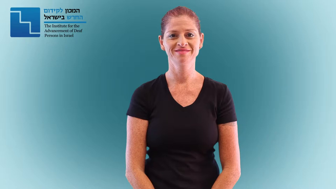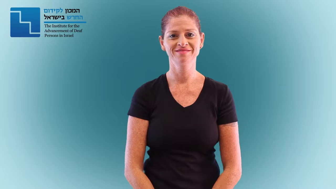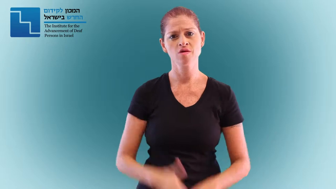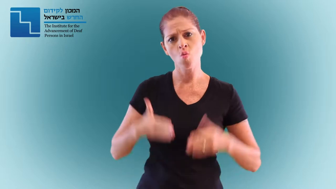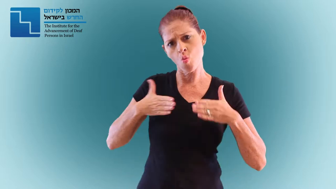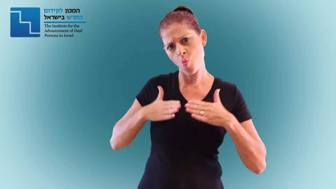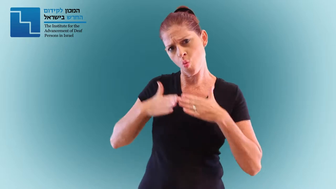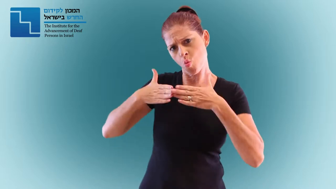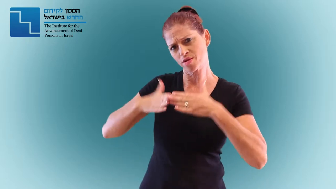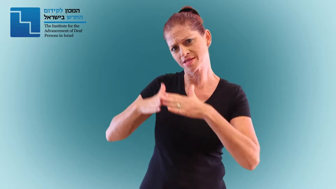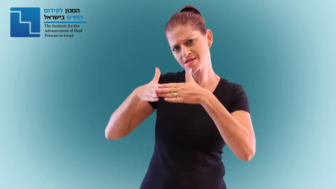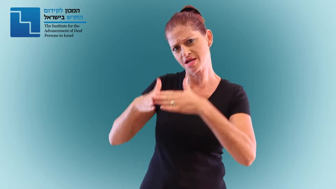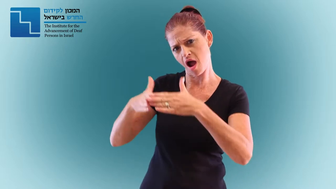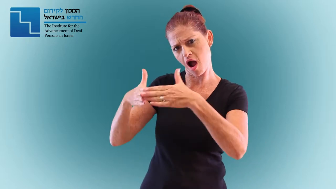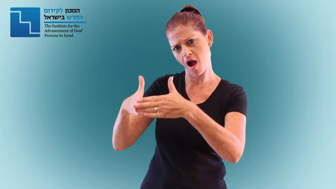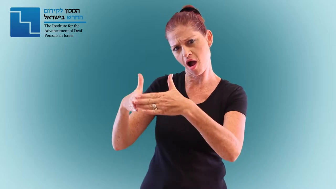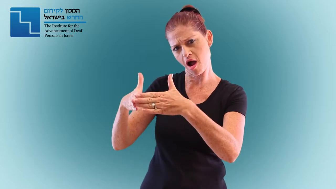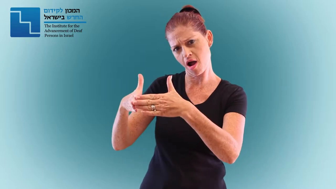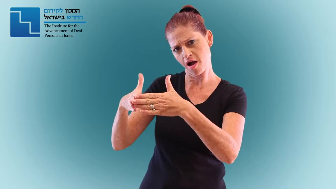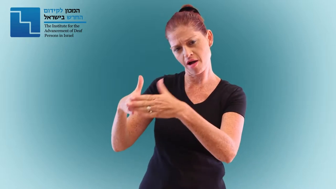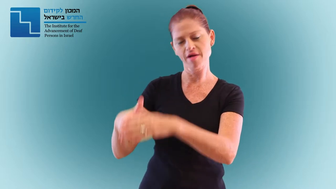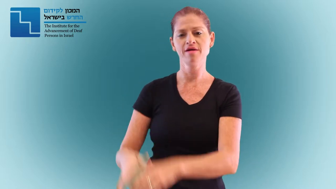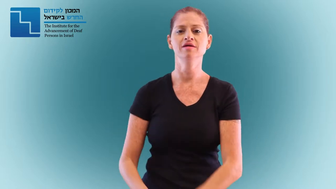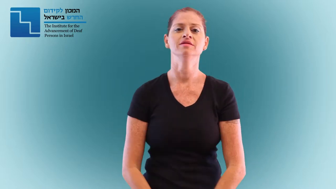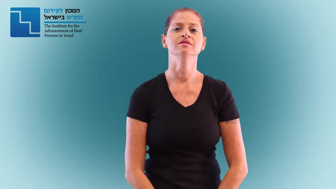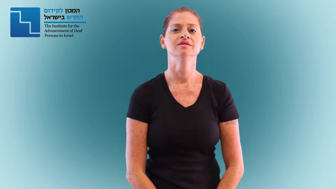אונייה / ספינה